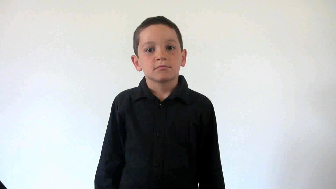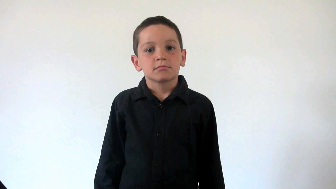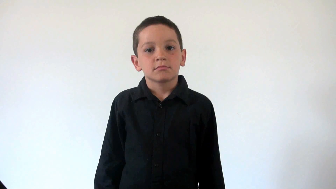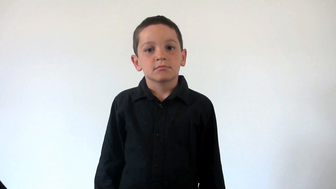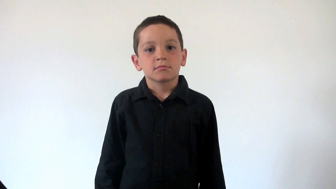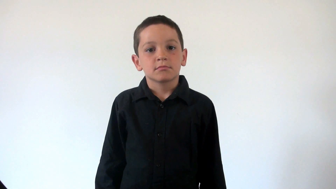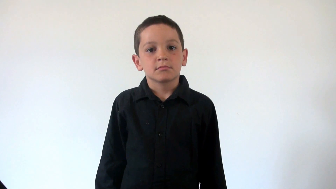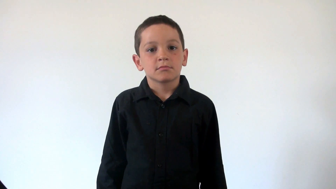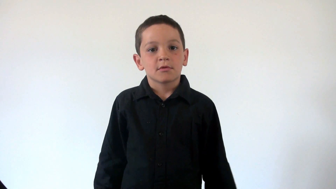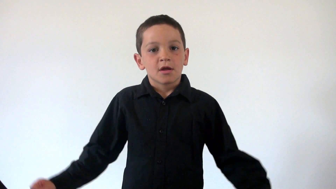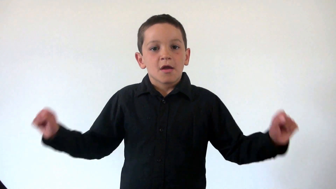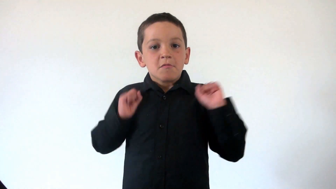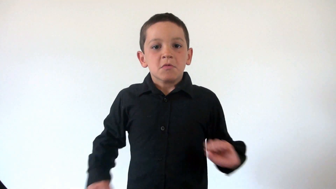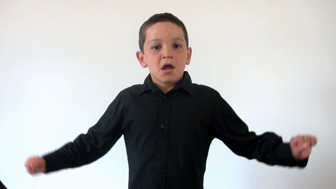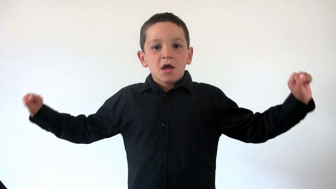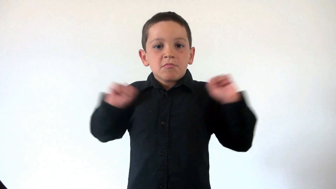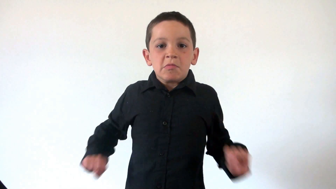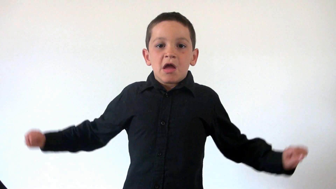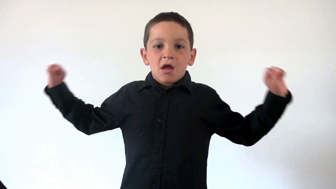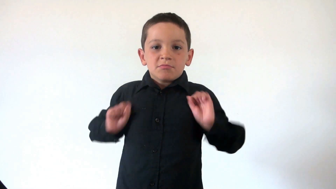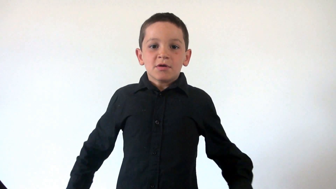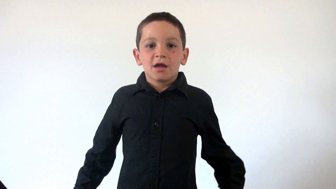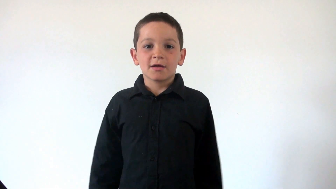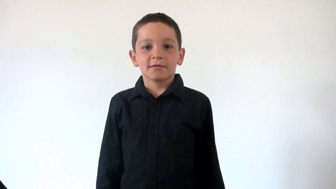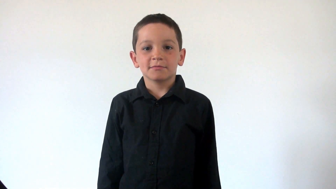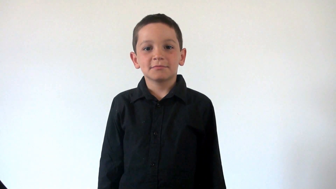Jeux : Sport